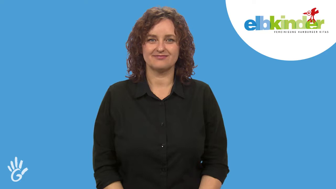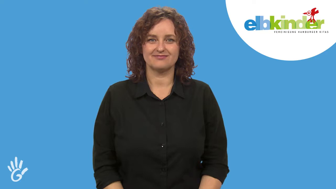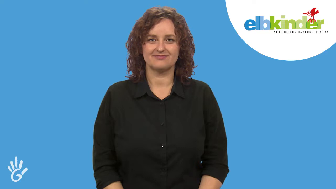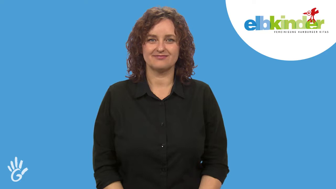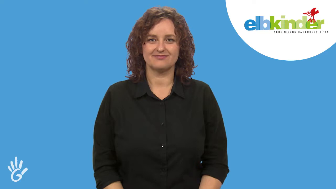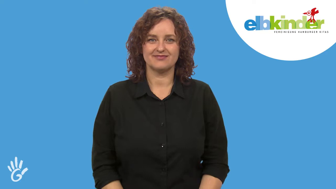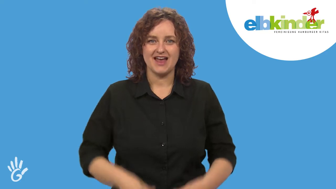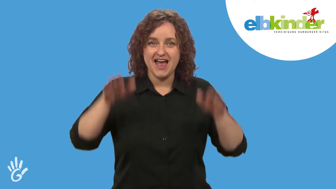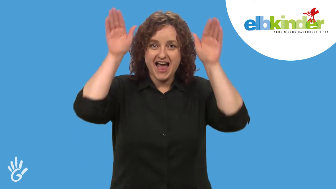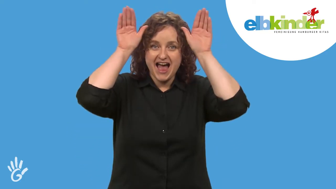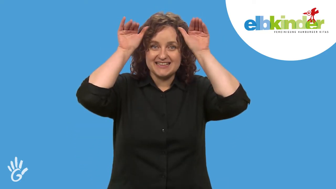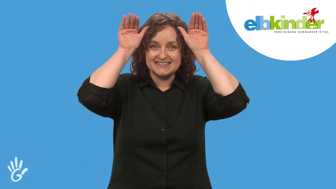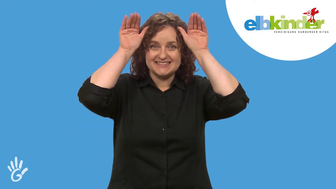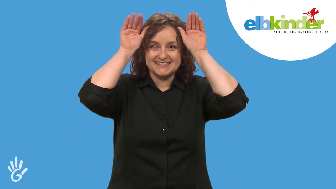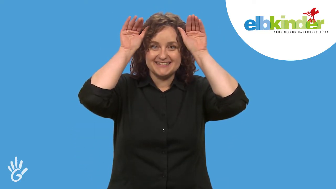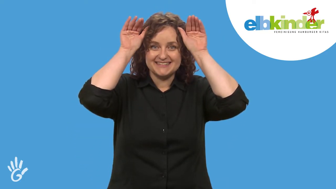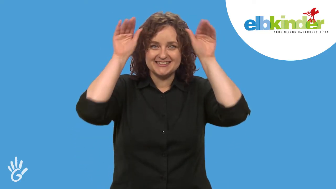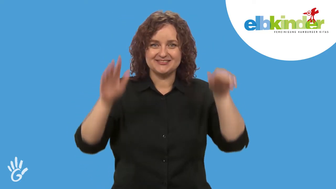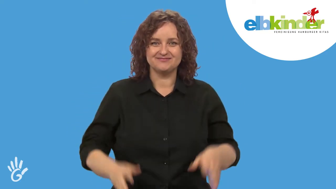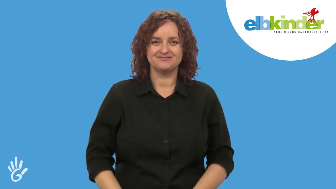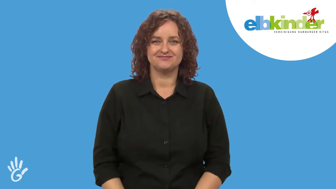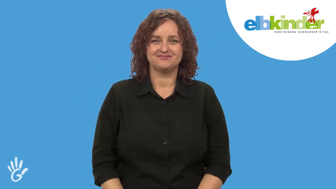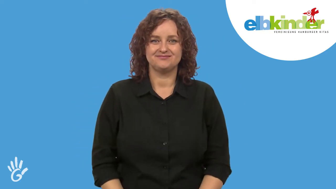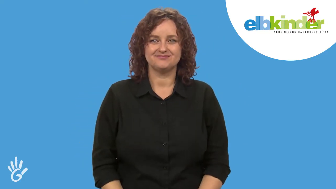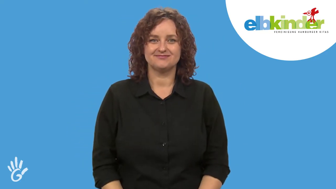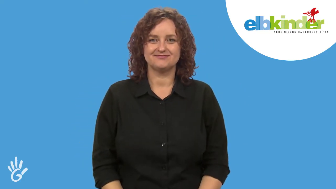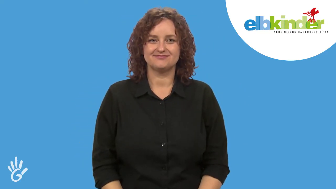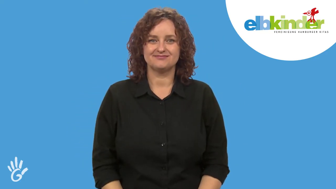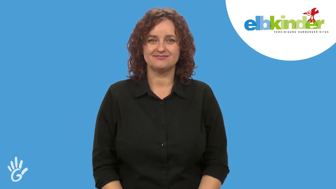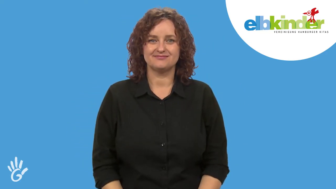Hase